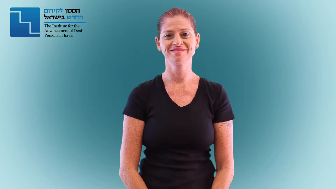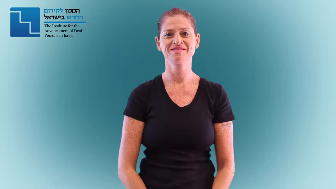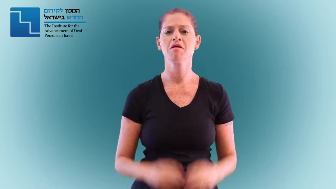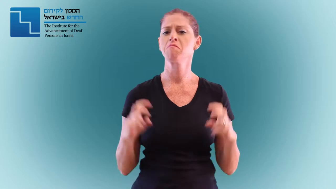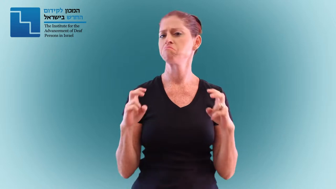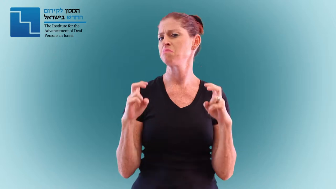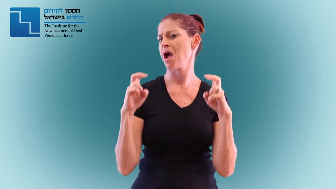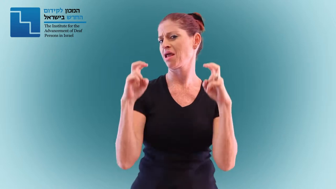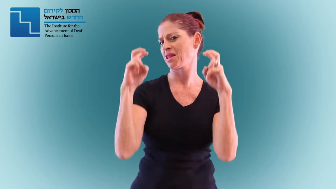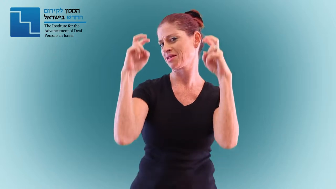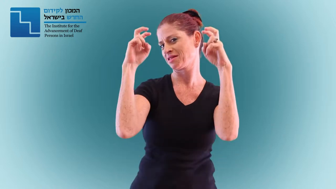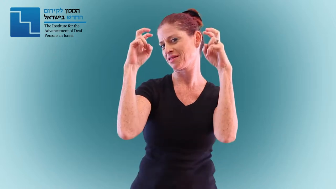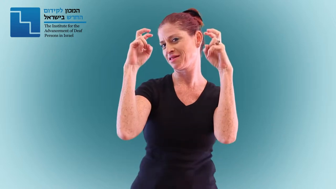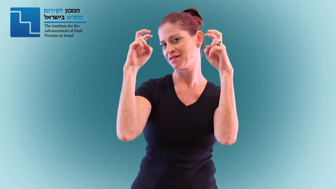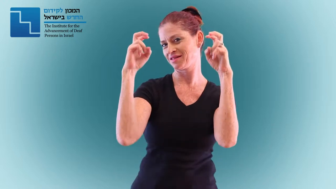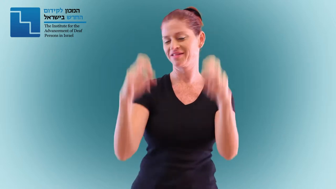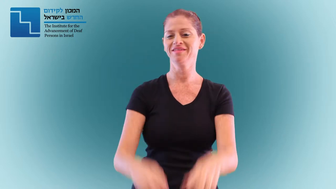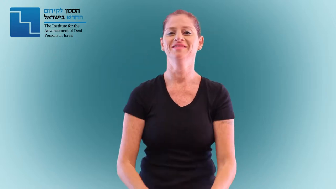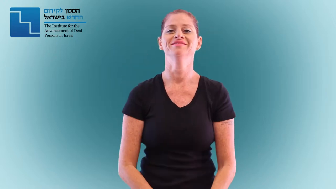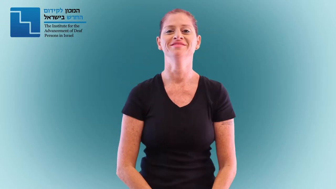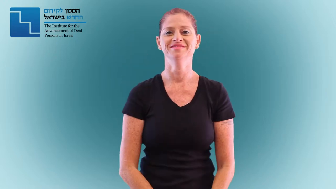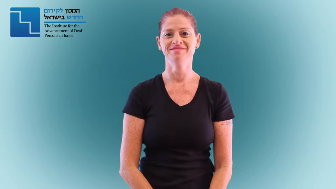מעלית